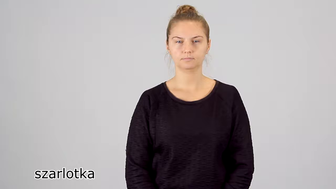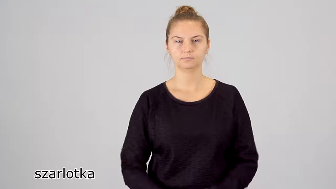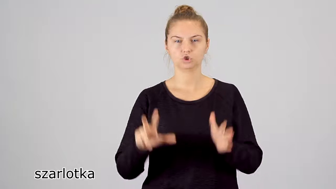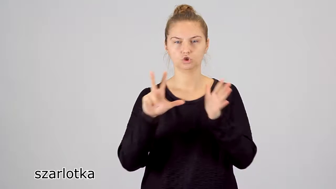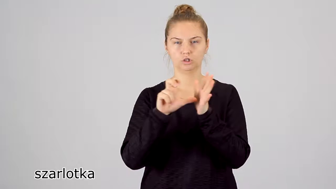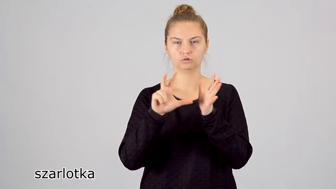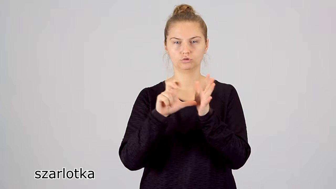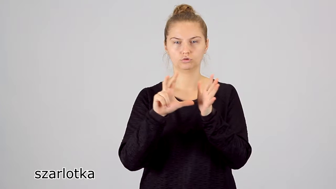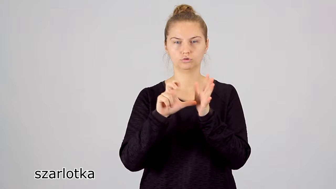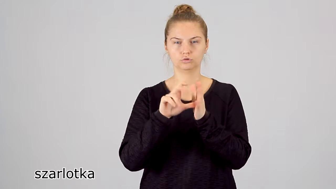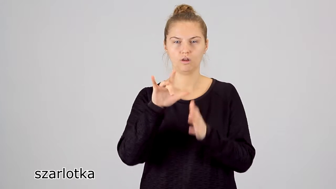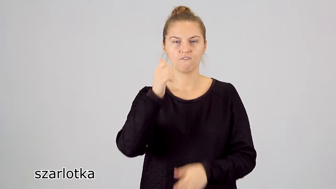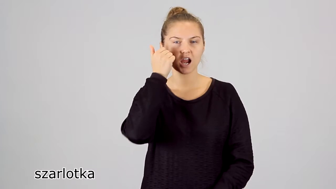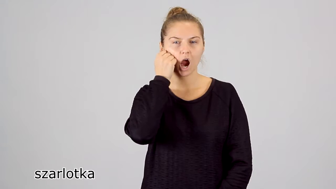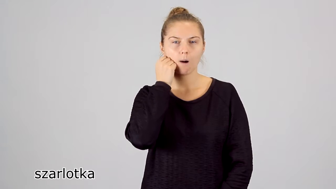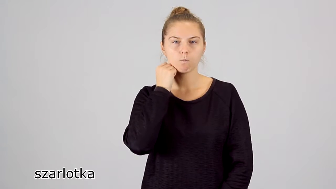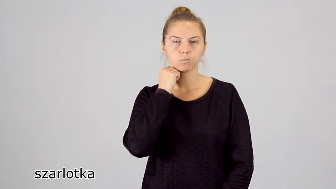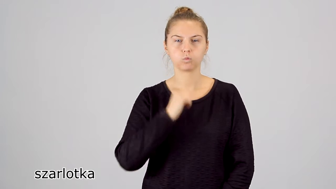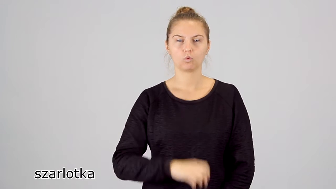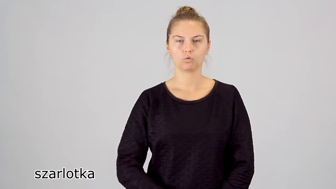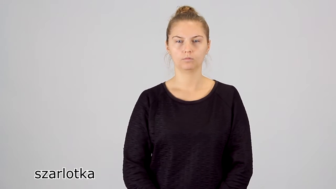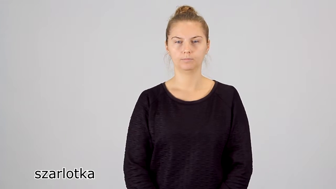szarlotka